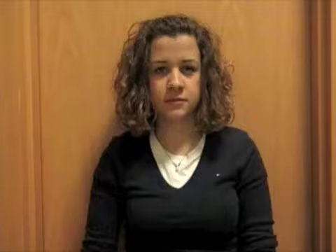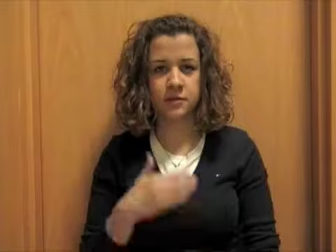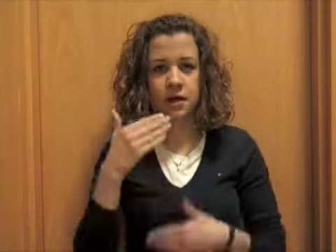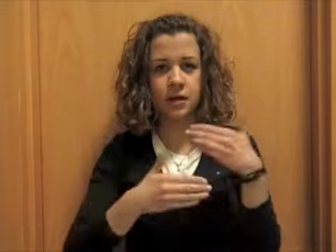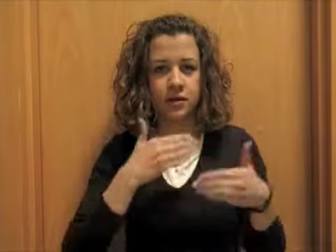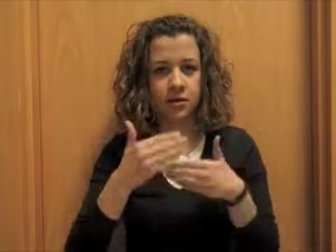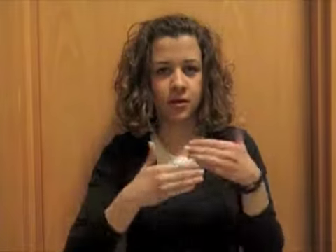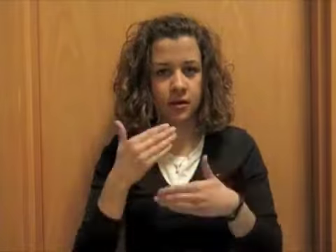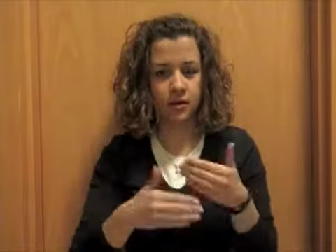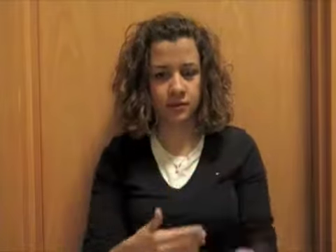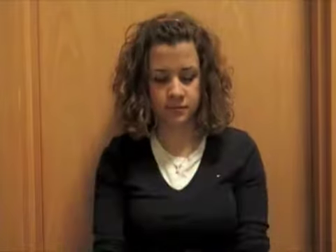San Nicola